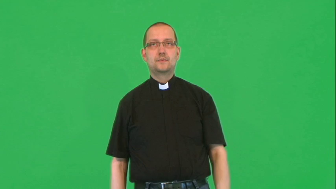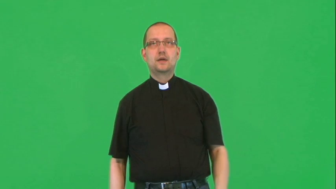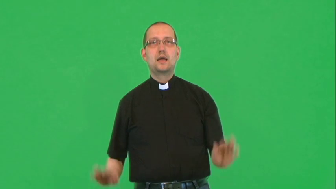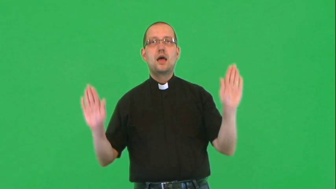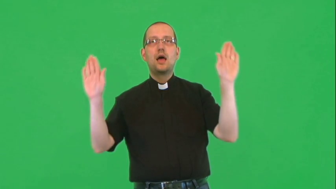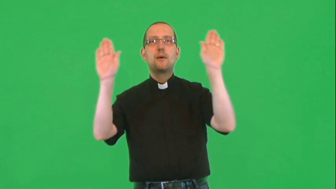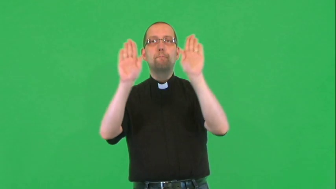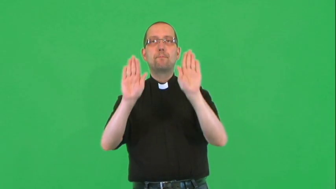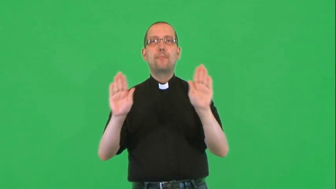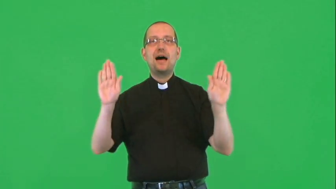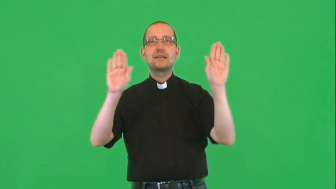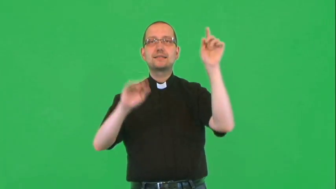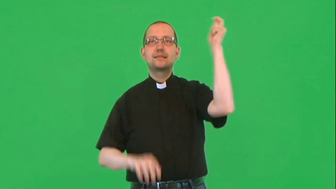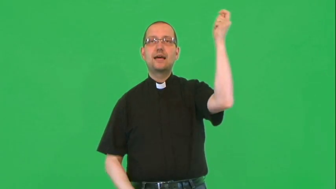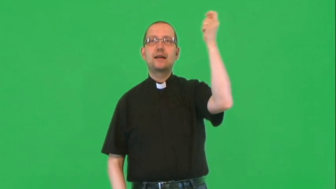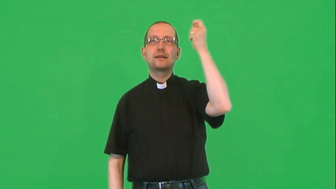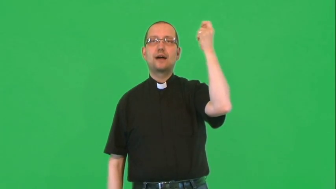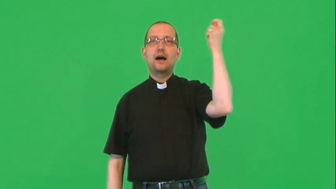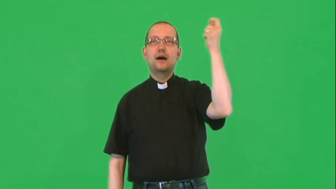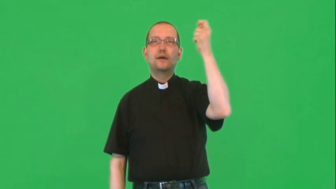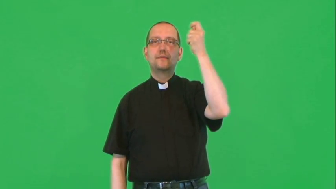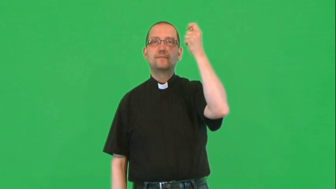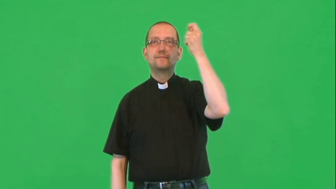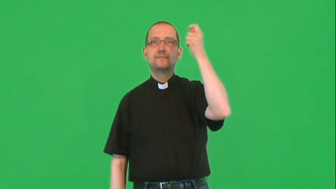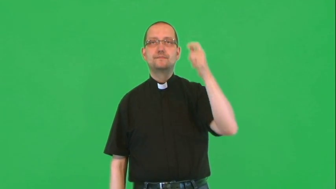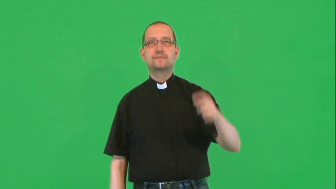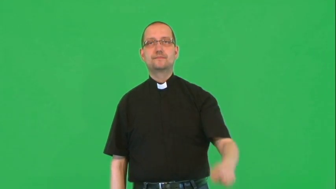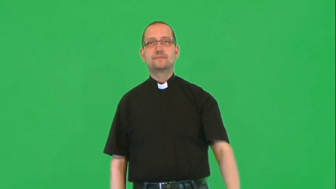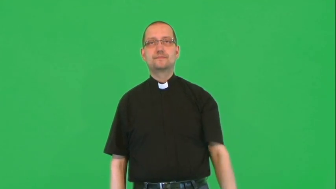pasterka